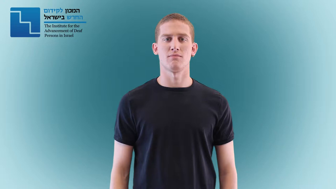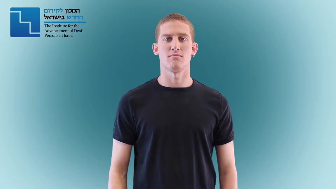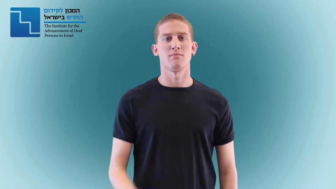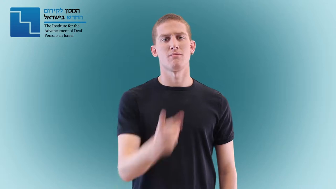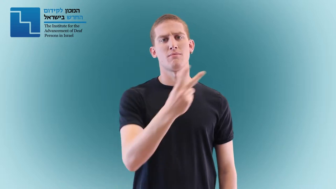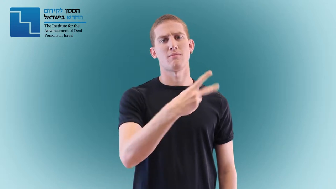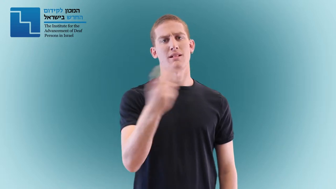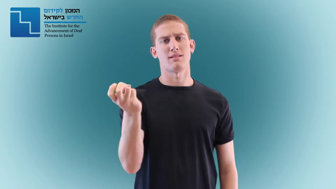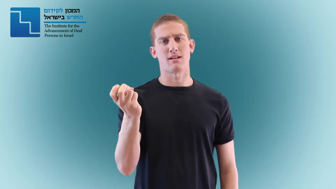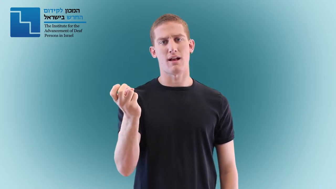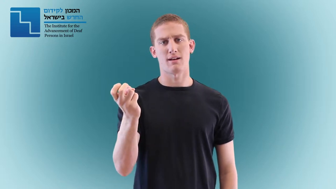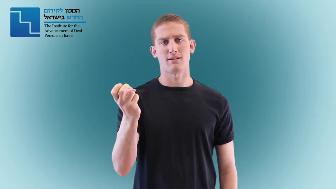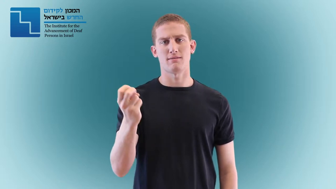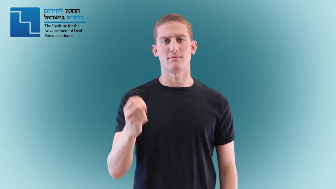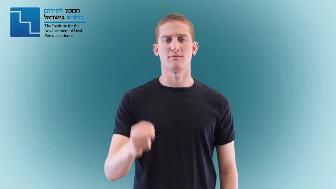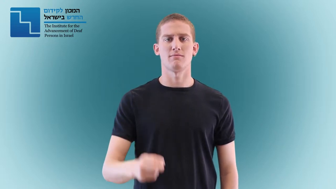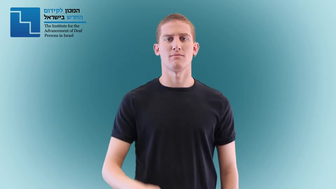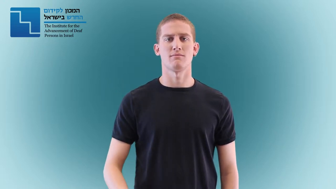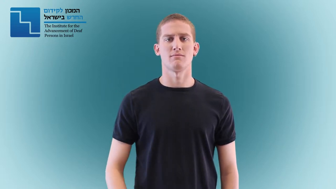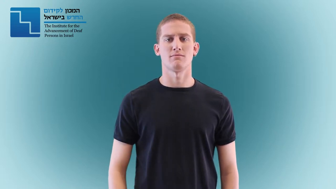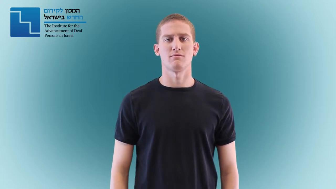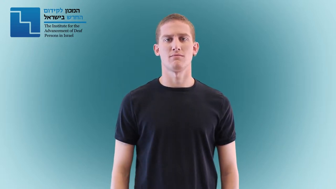מאתיים